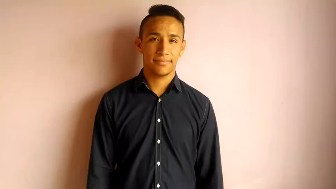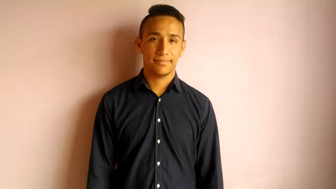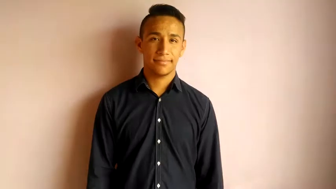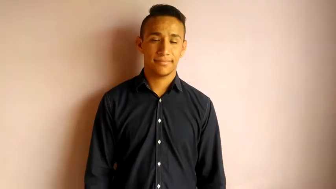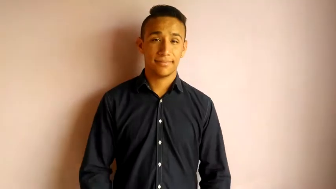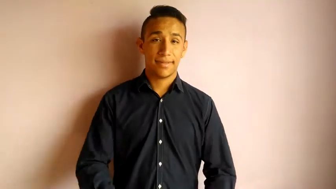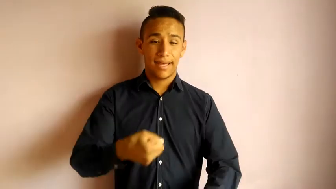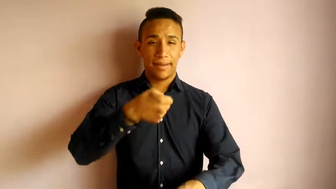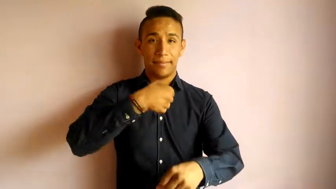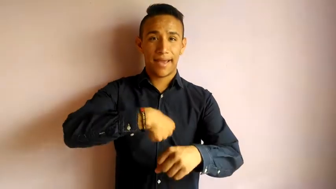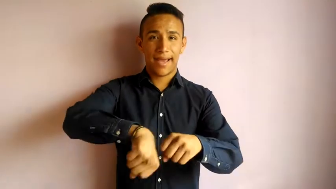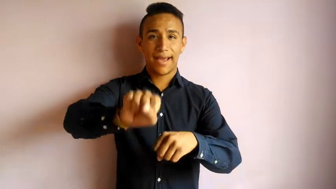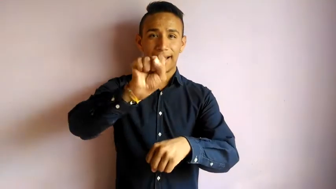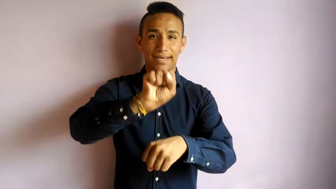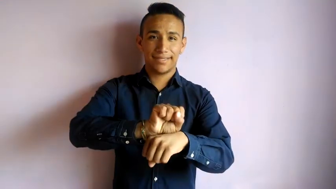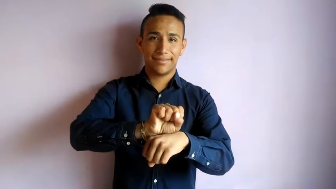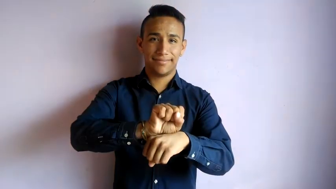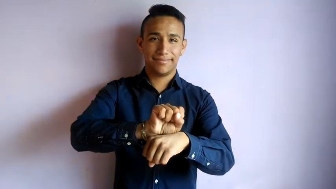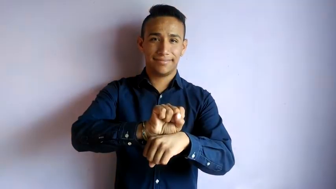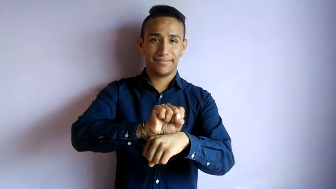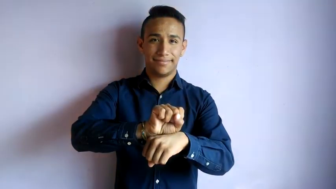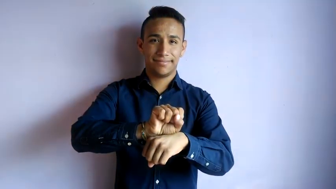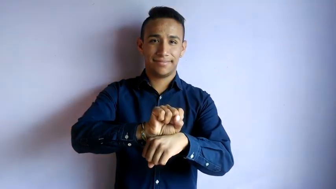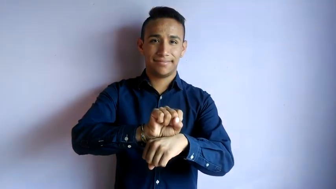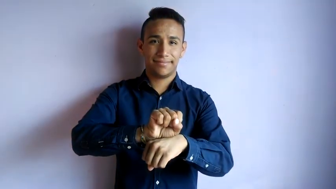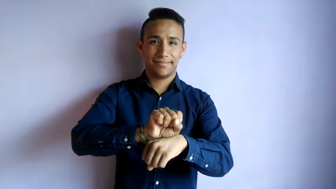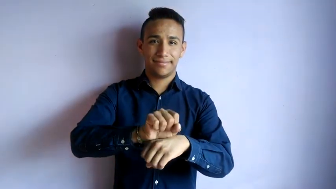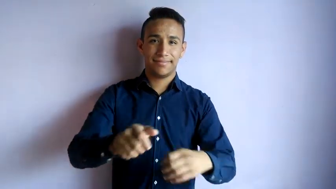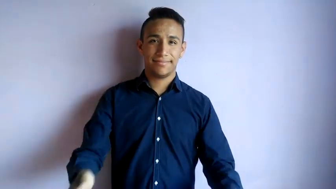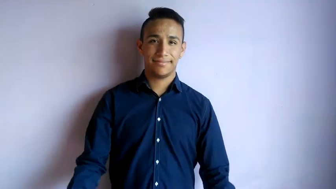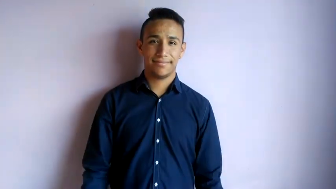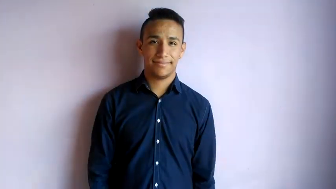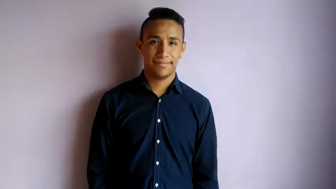semana